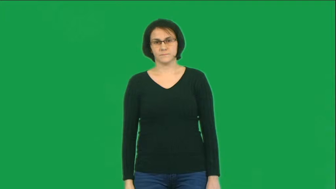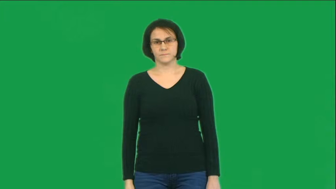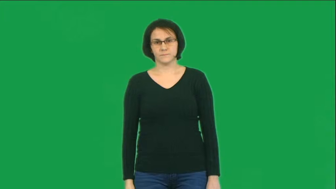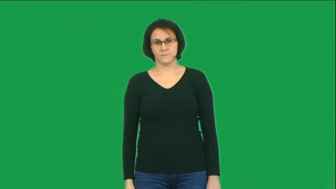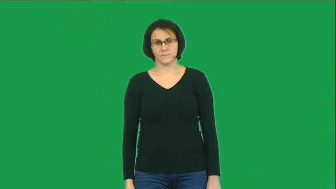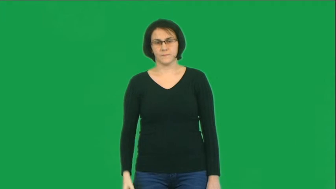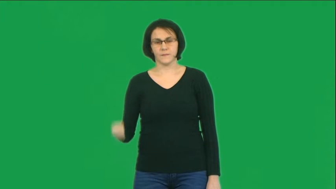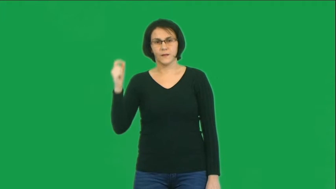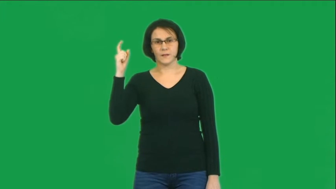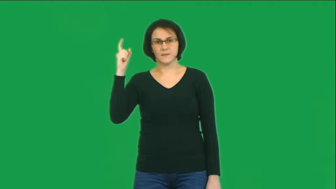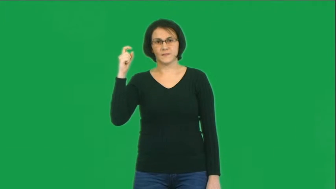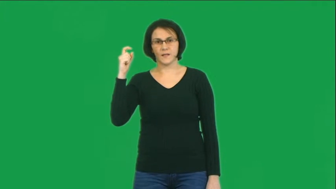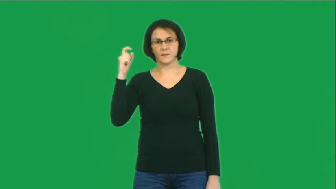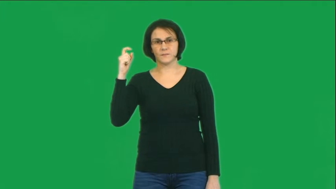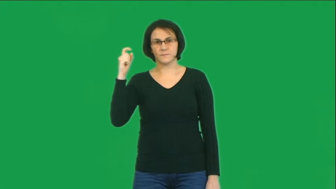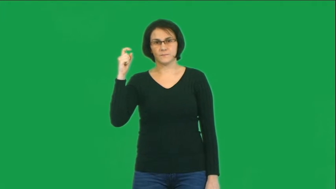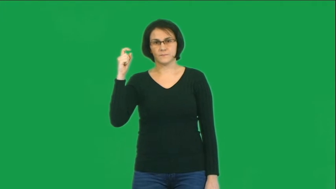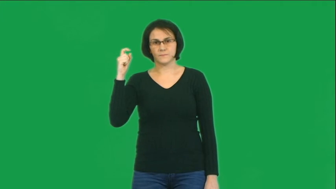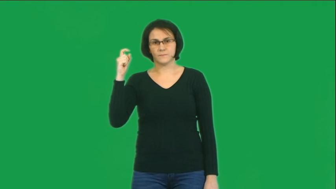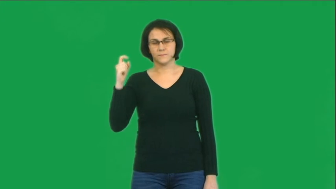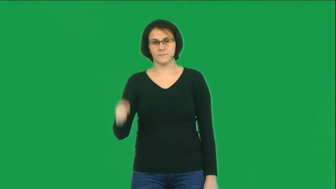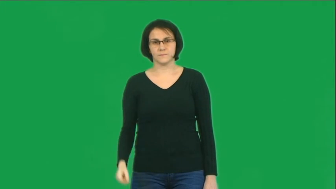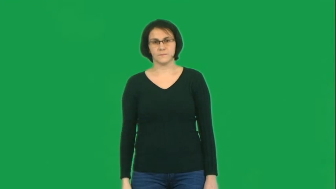start